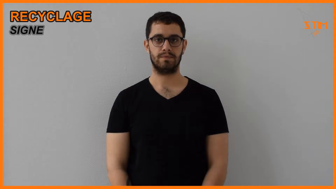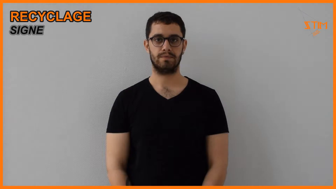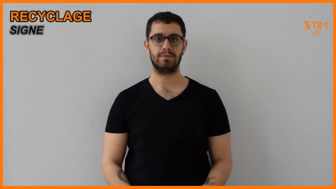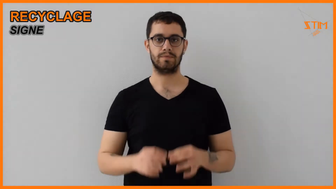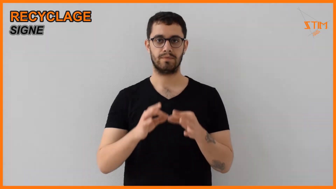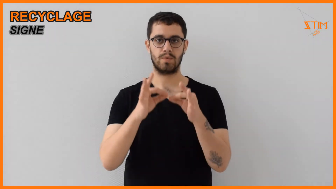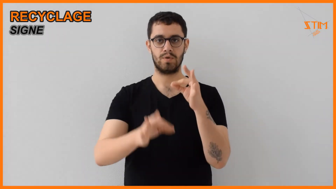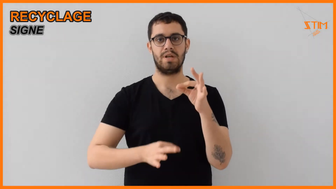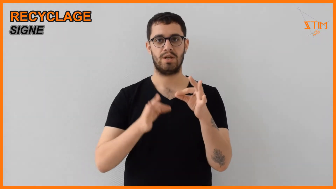Recyclage